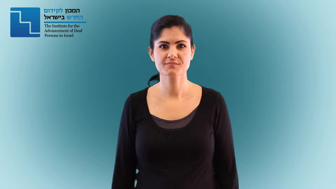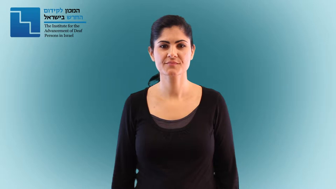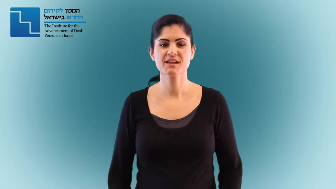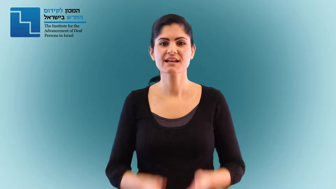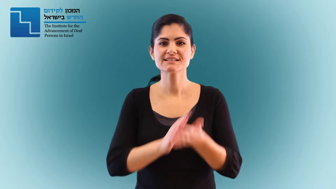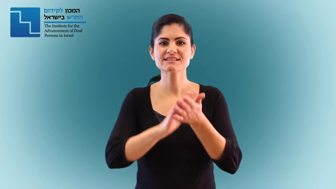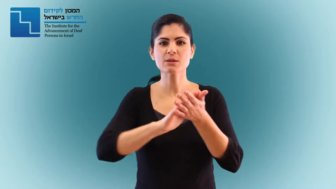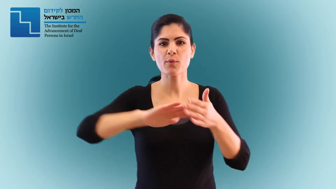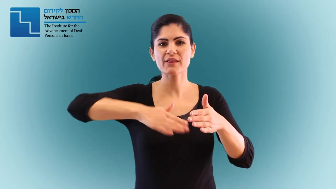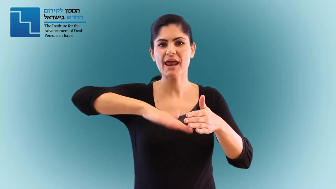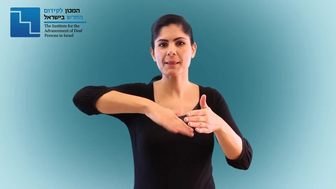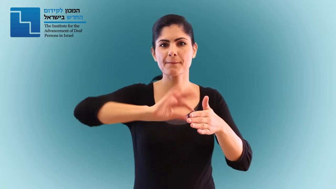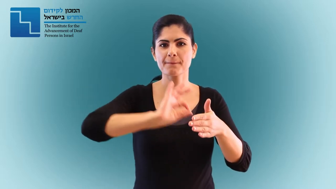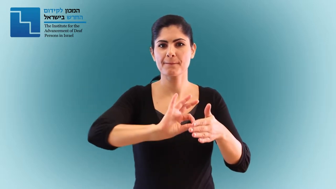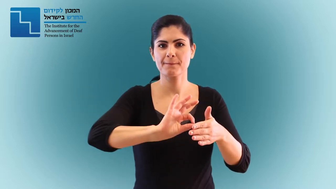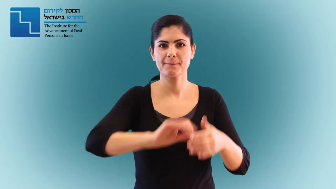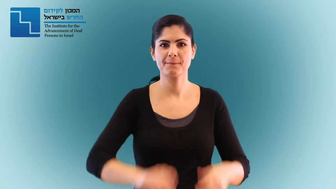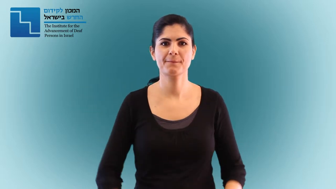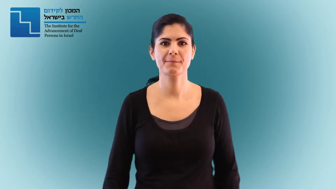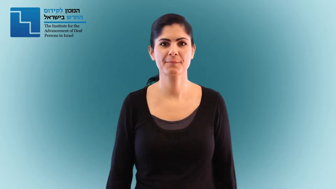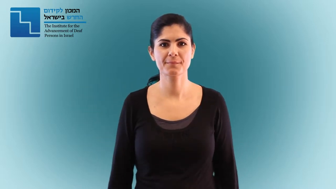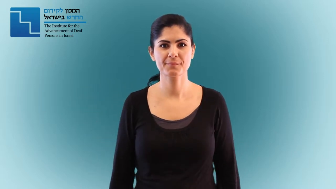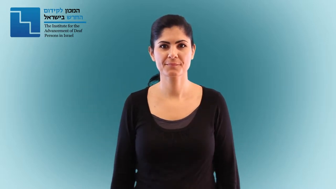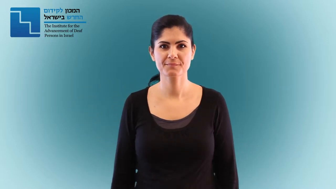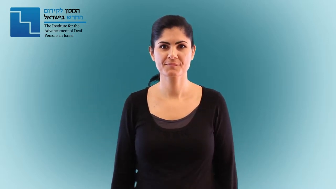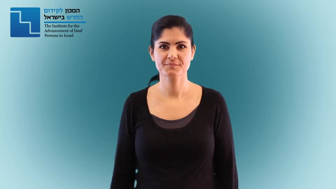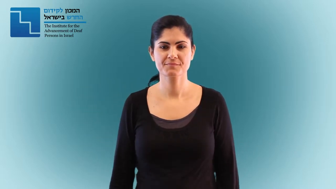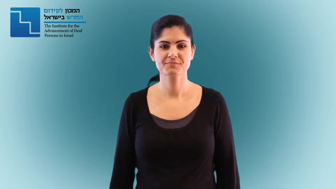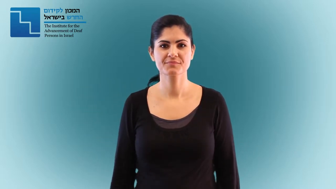סבון (לכלים)